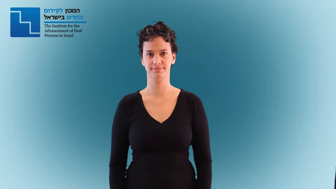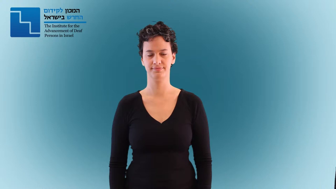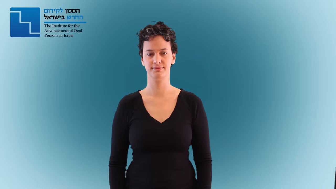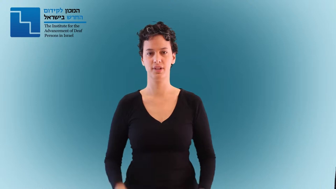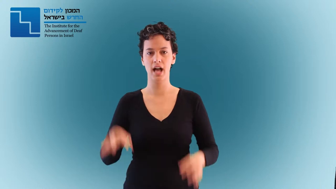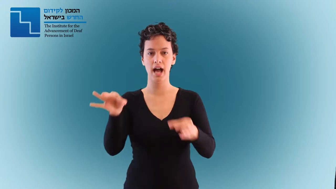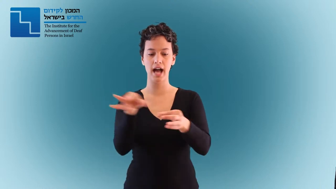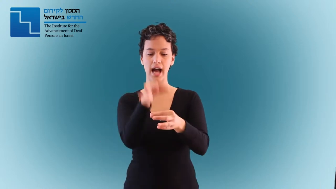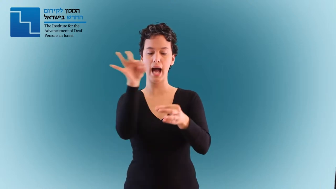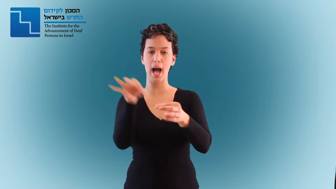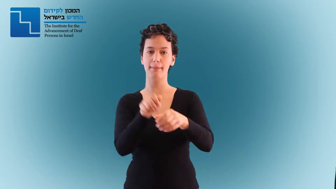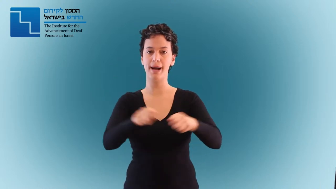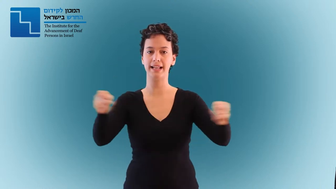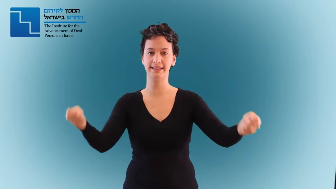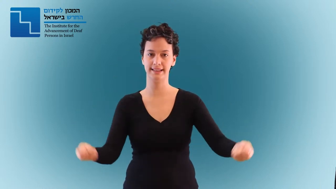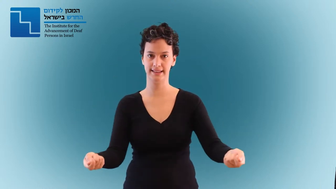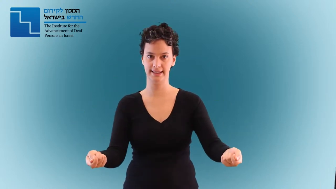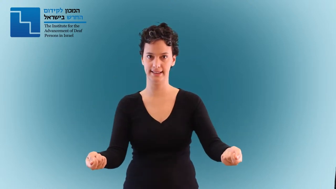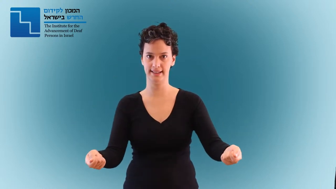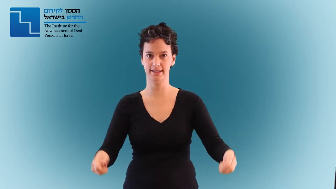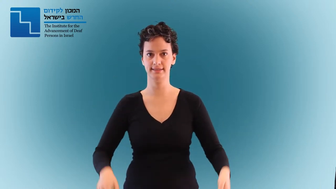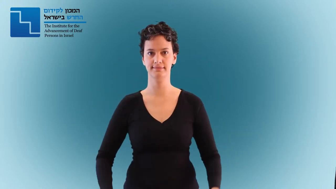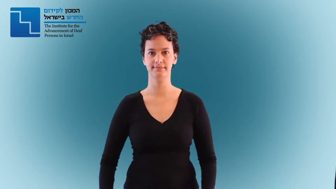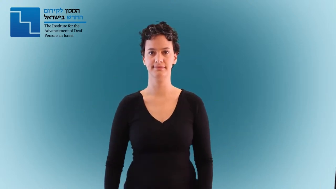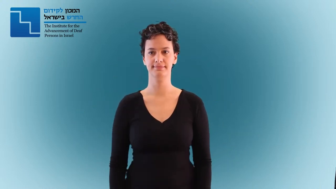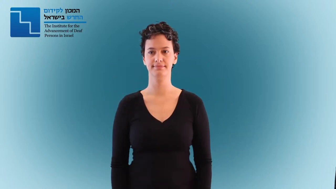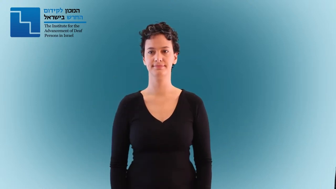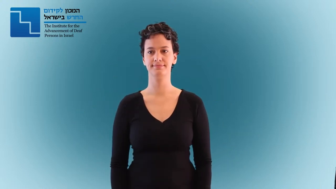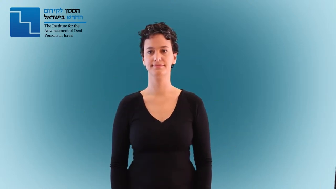רפד